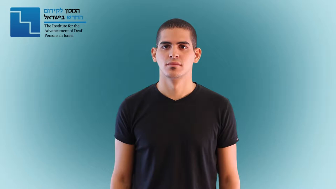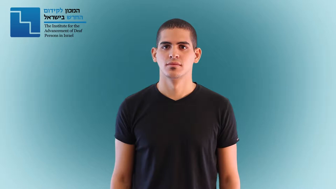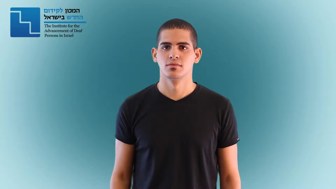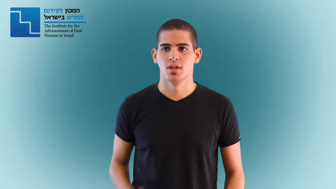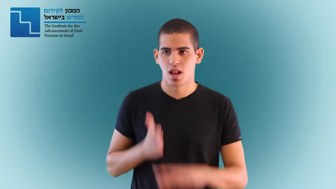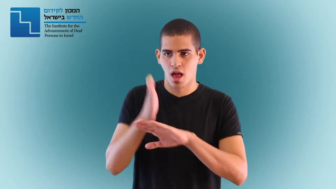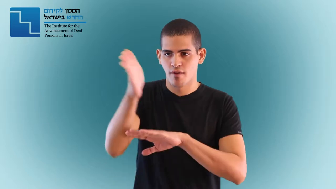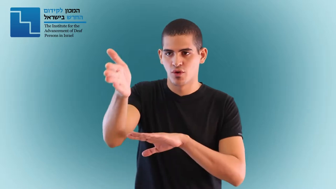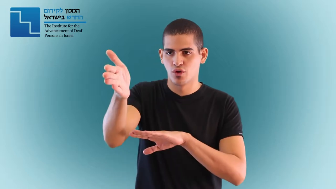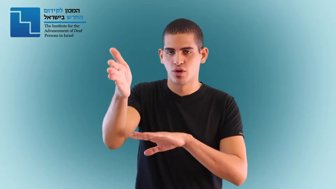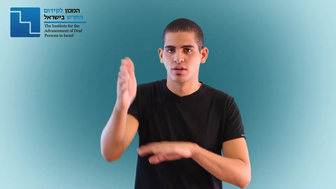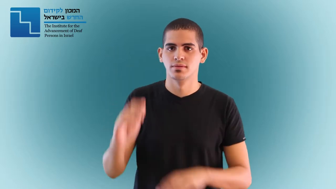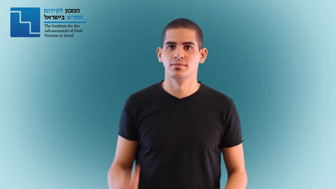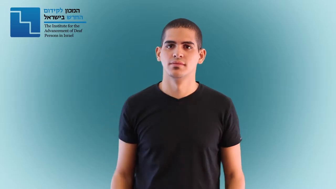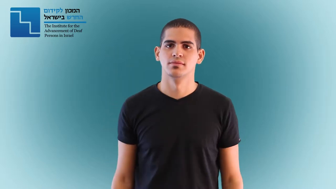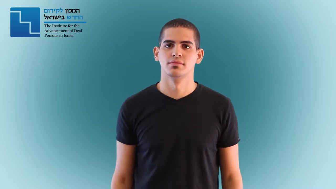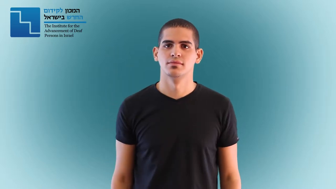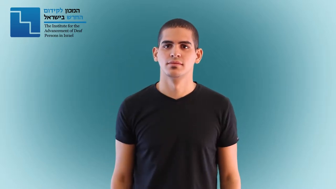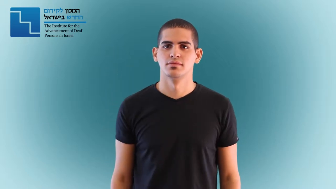לבוא